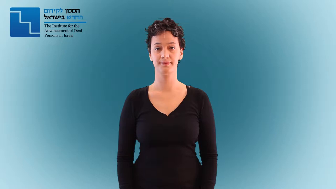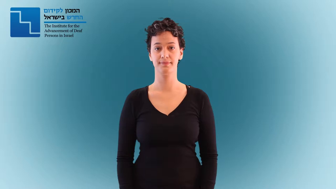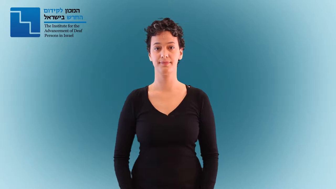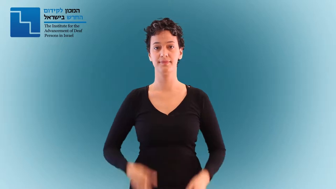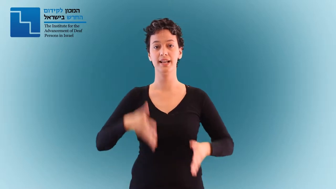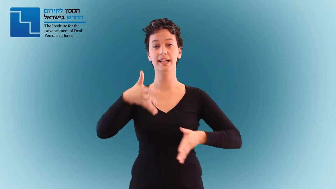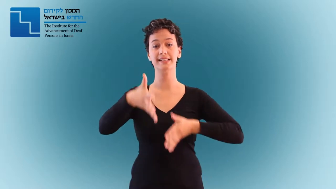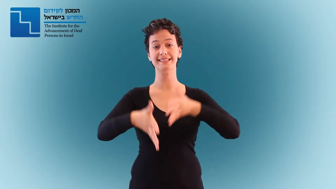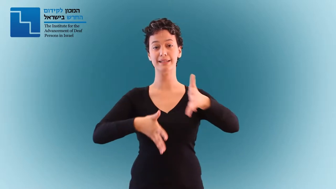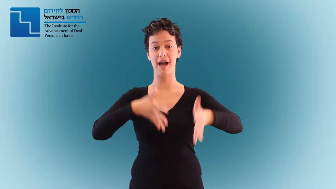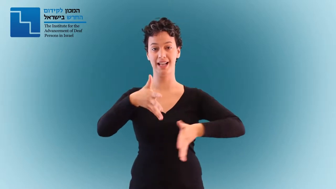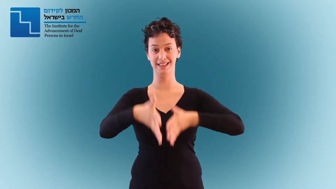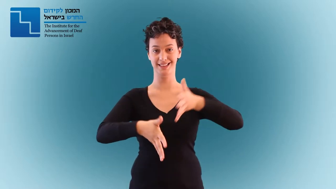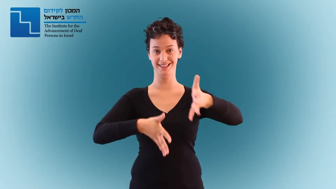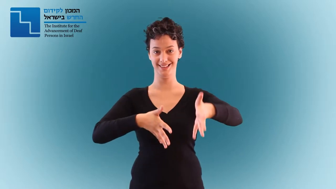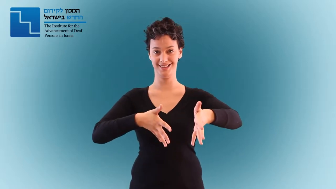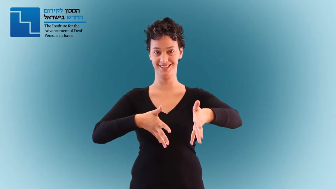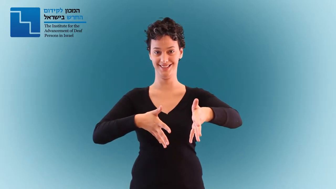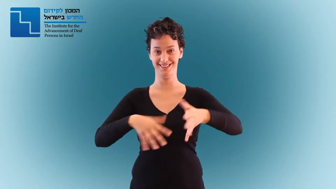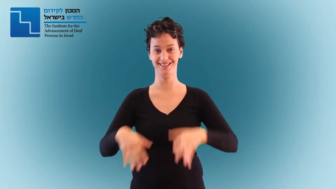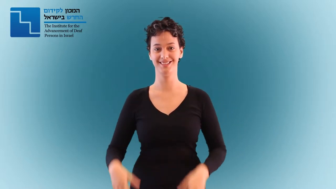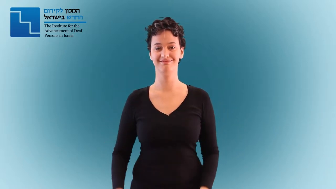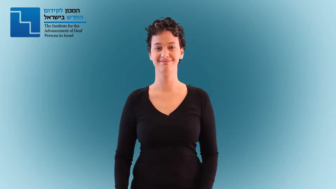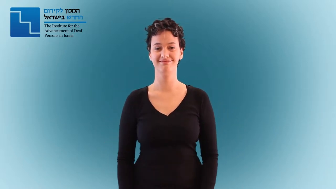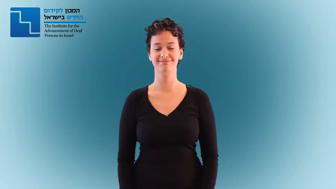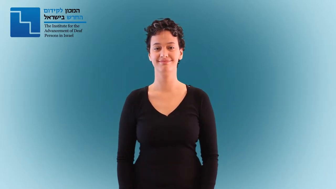סימן